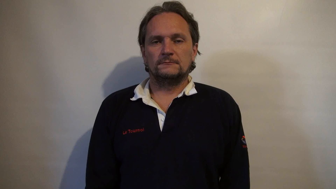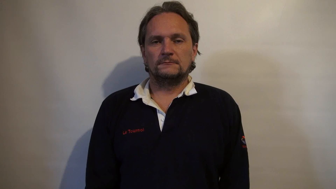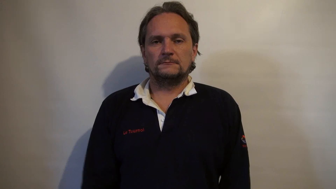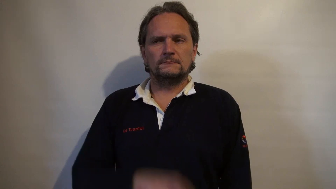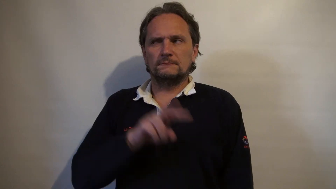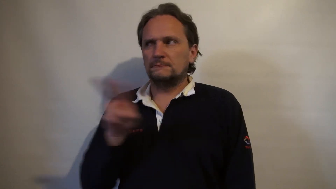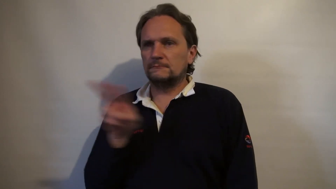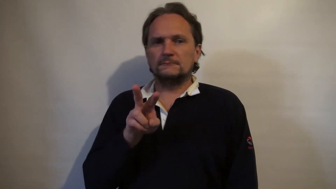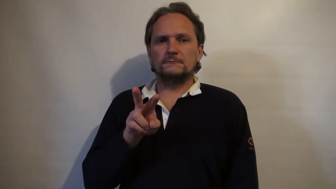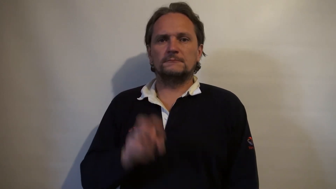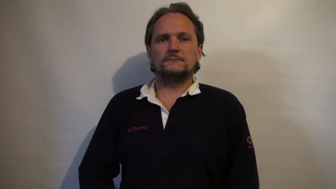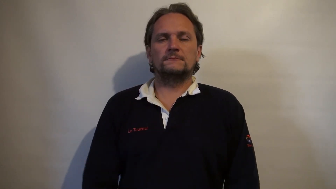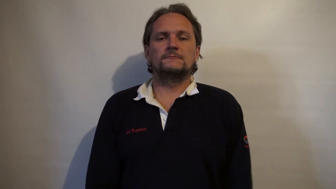Coup d'oeil